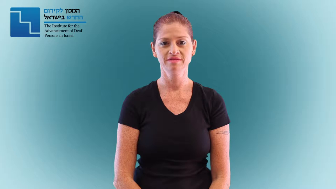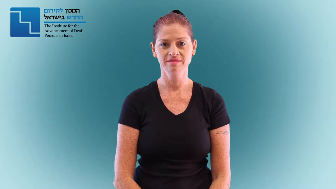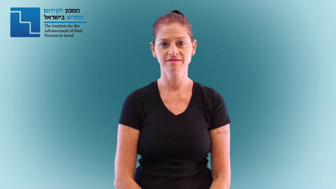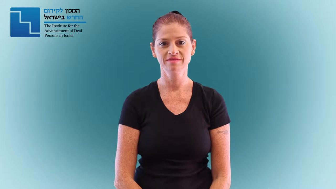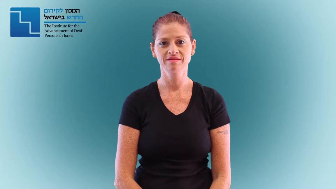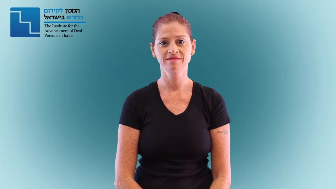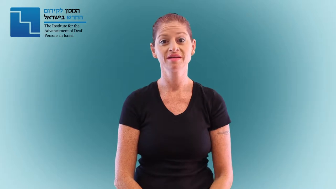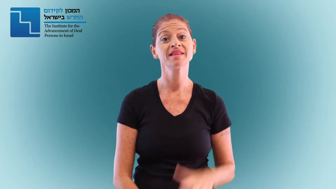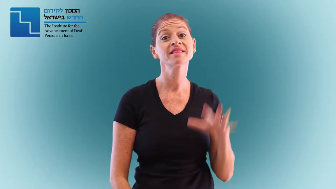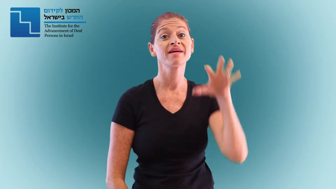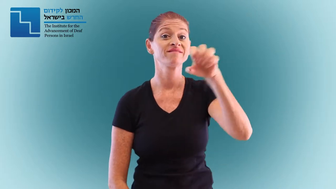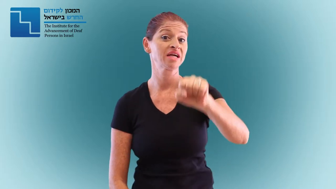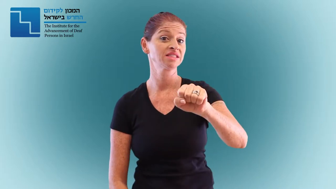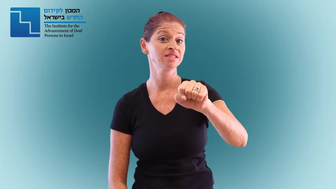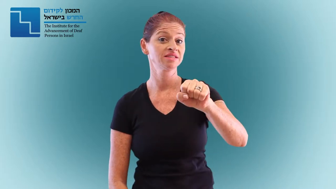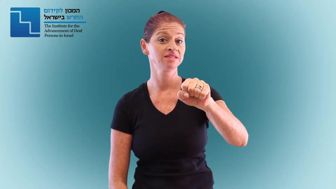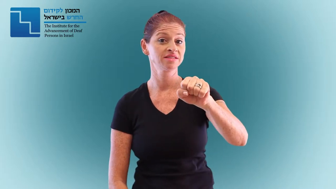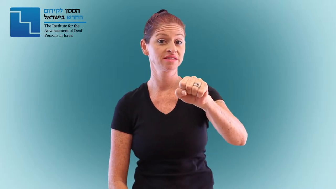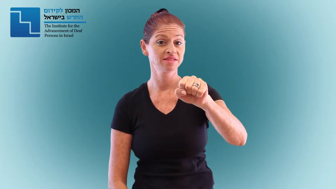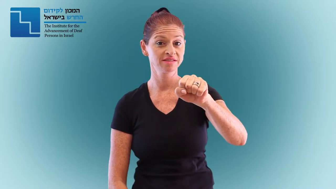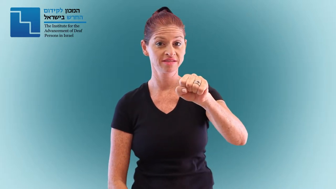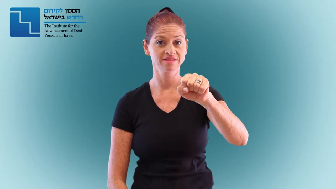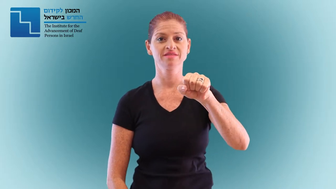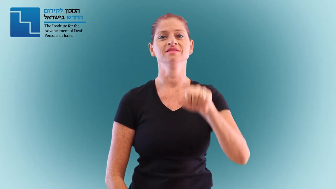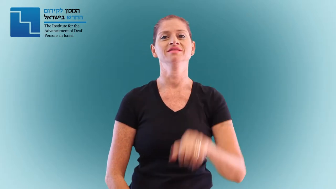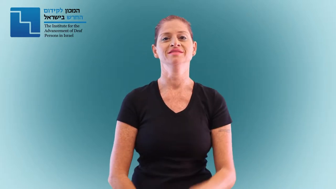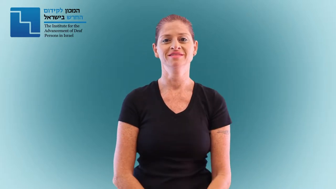לתפוס